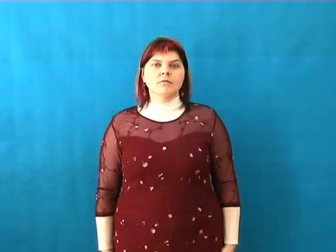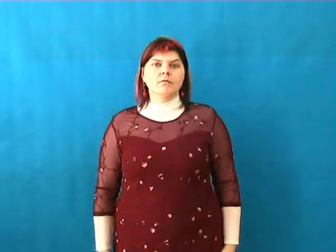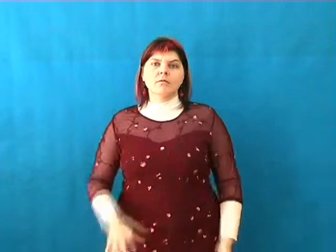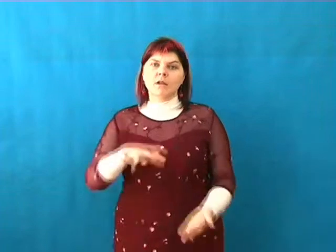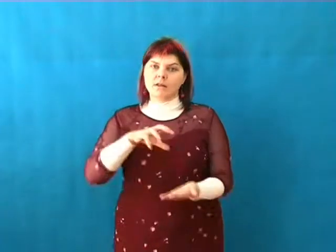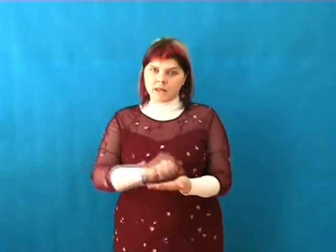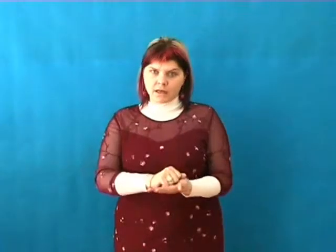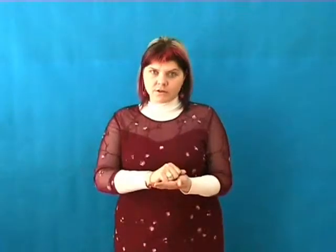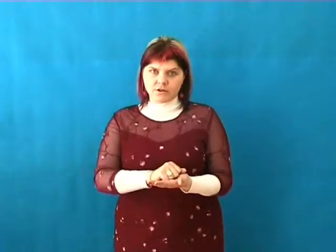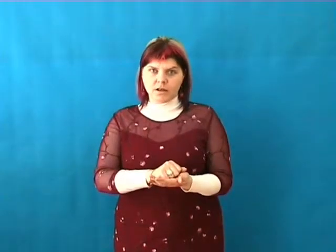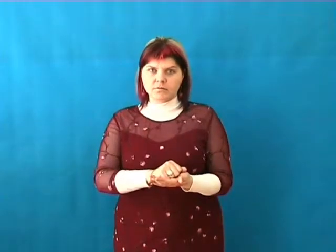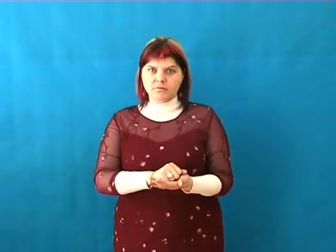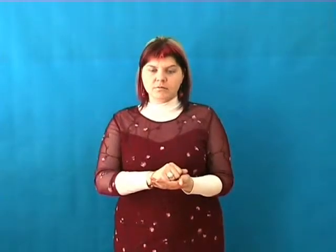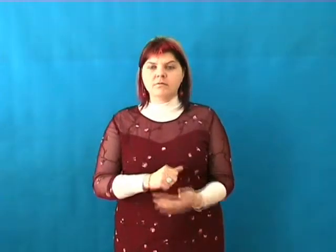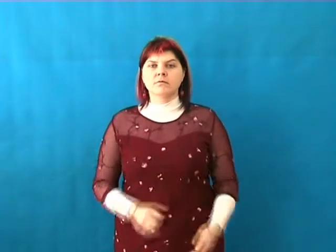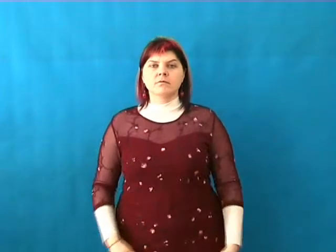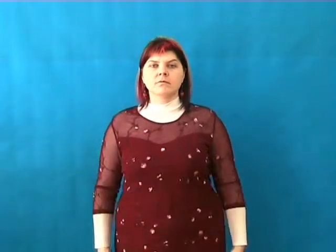zajęcia